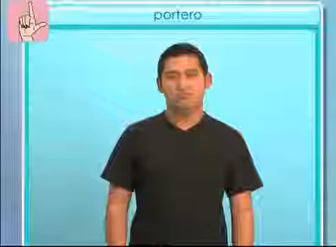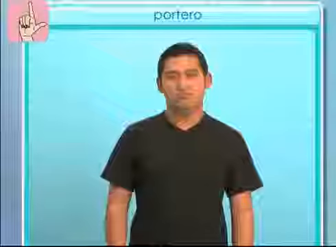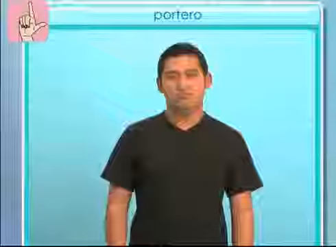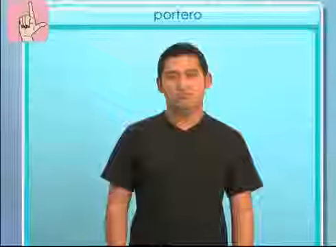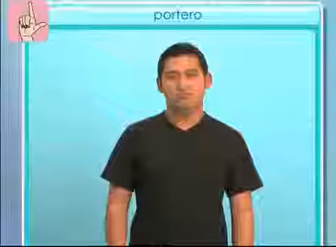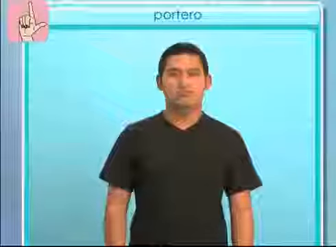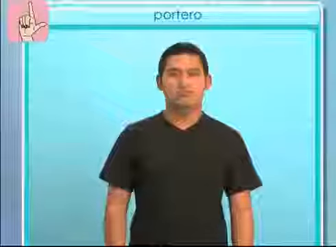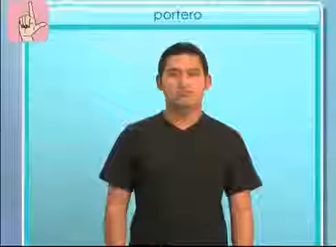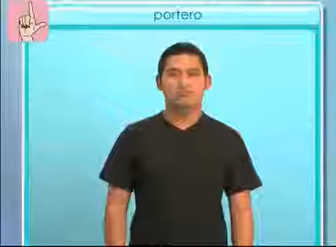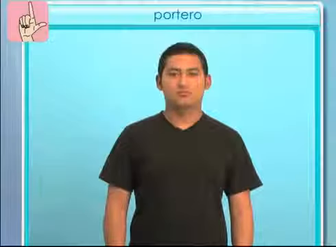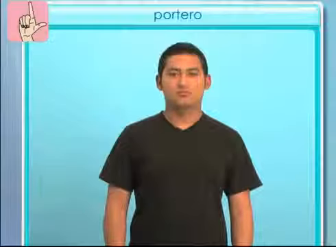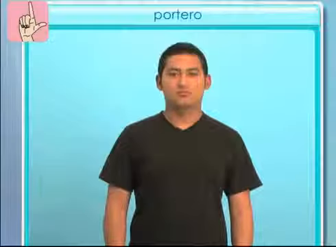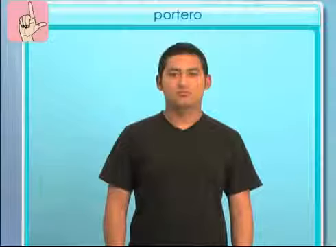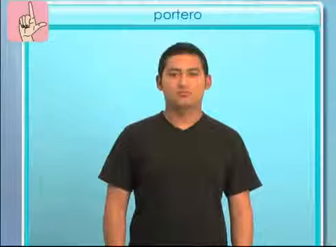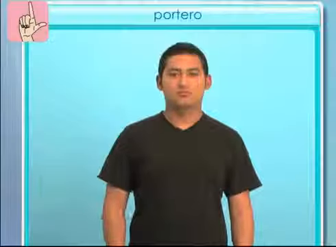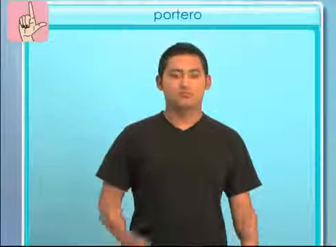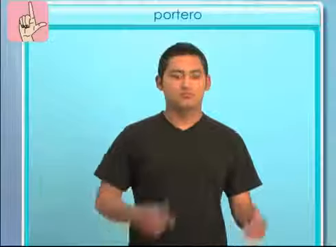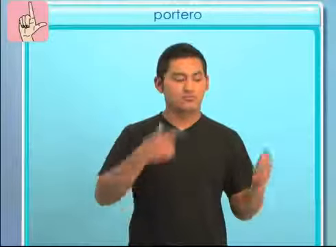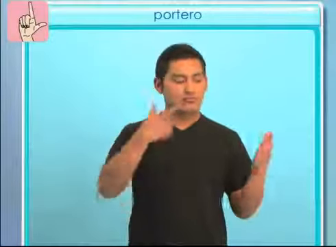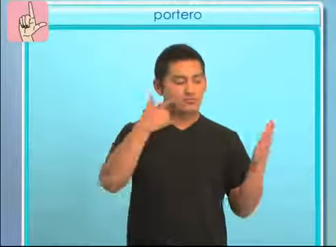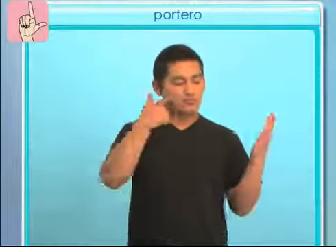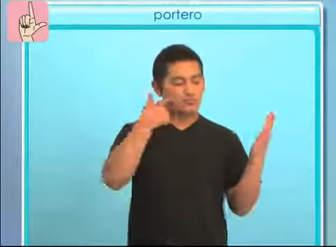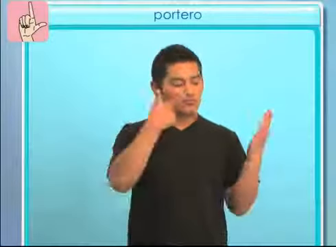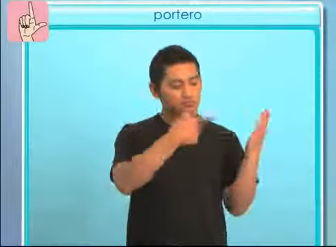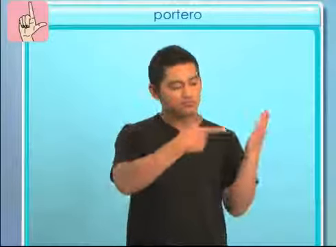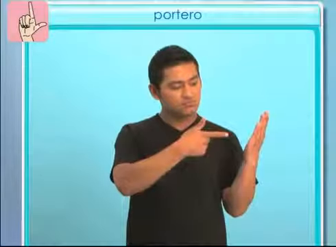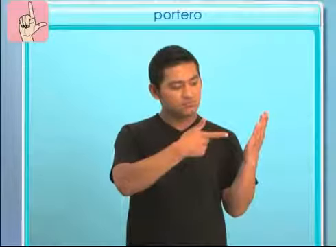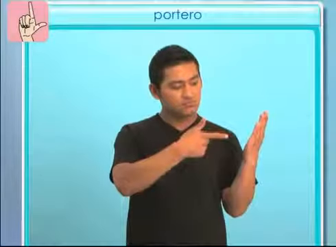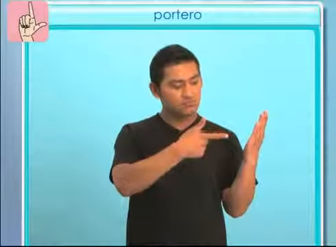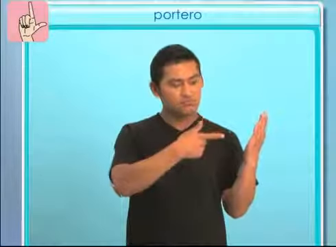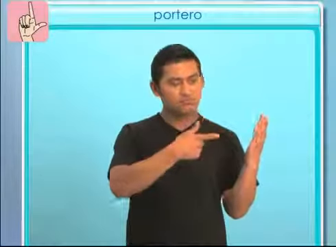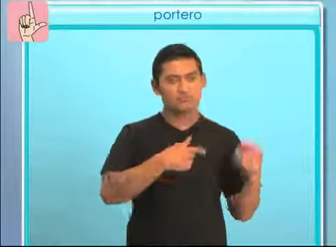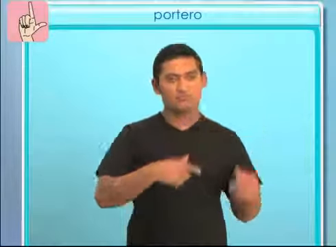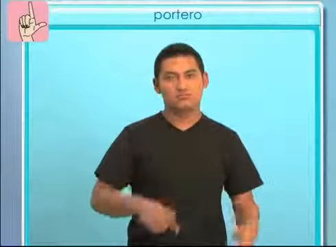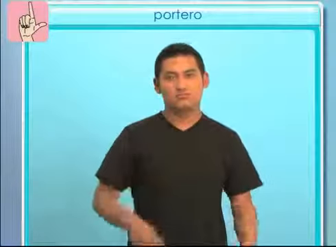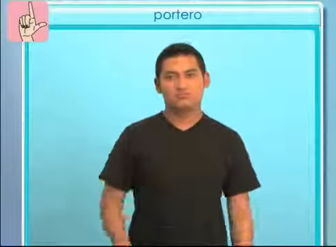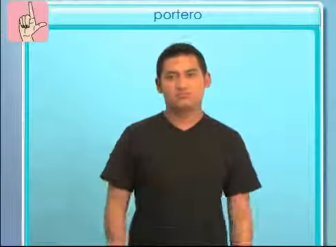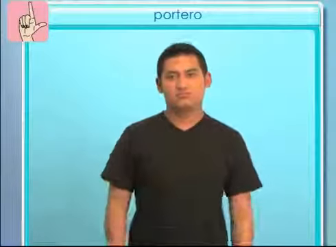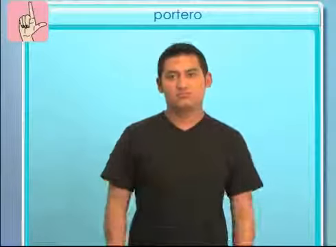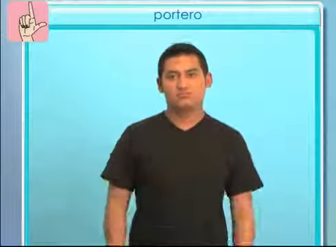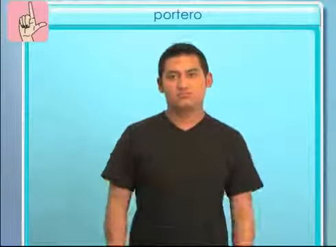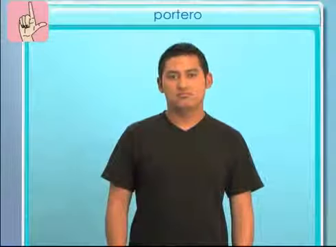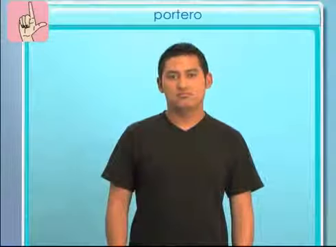Portero